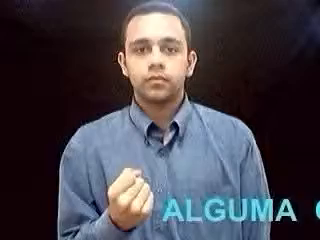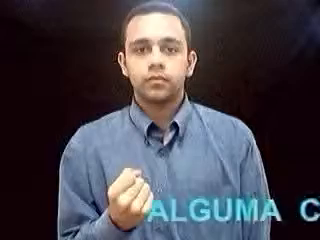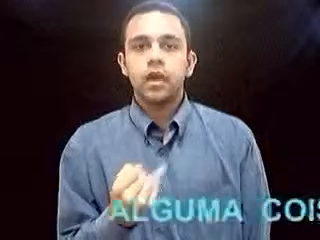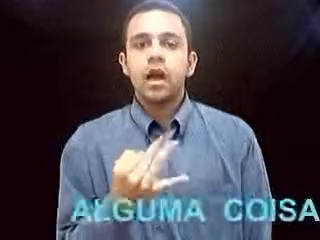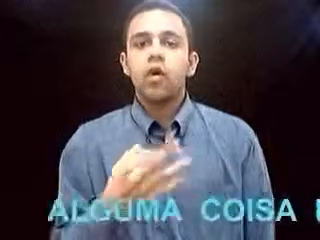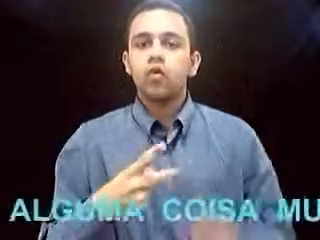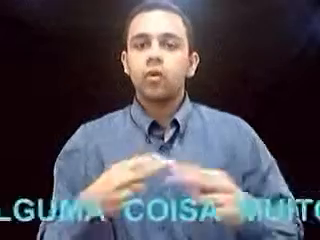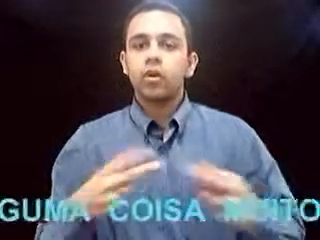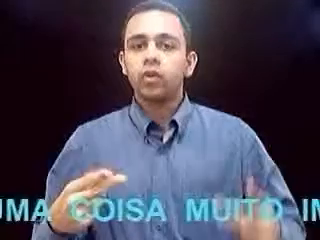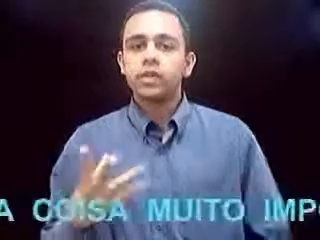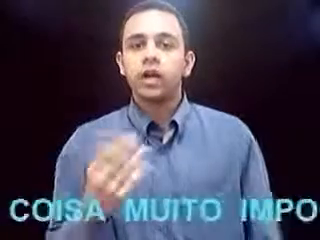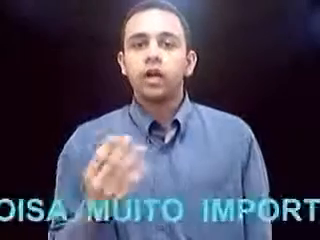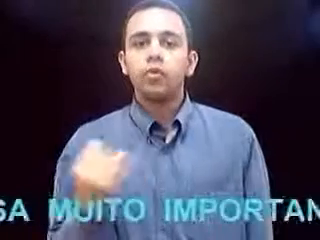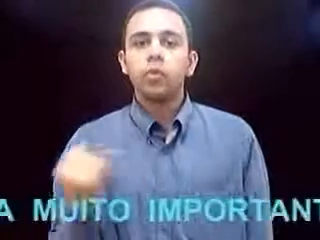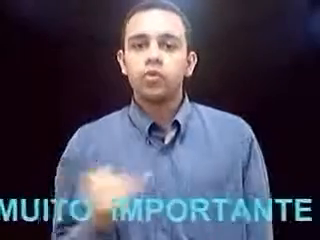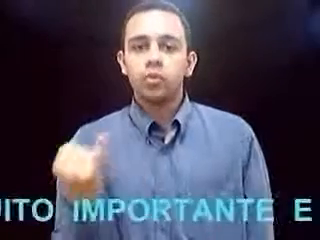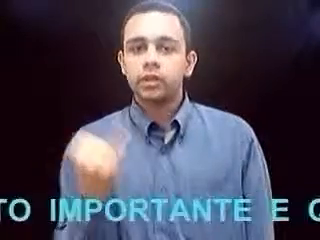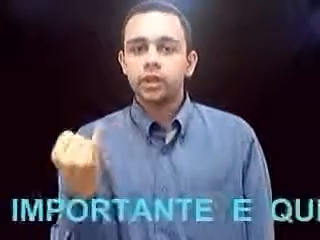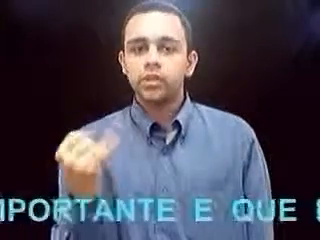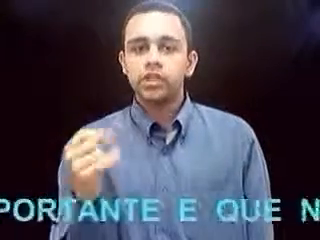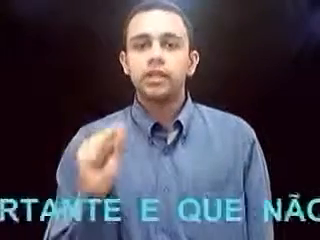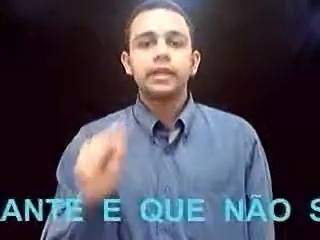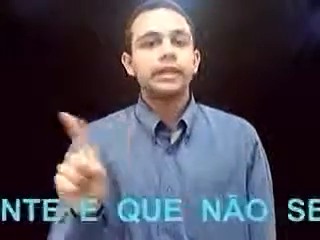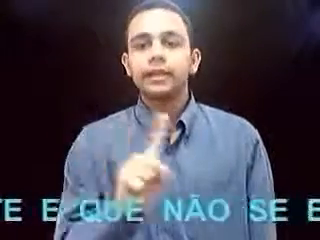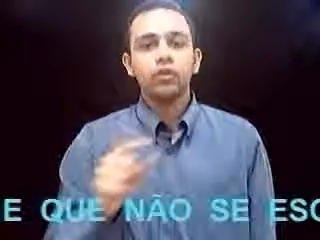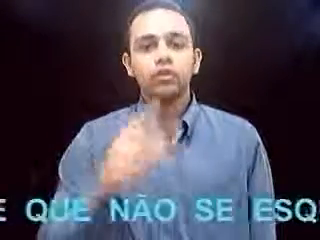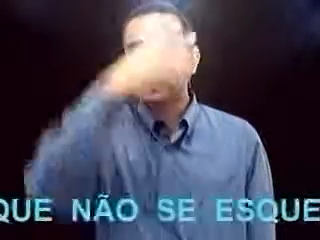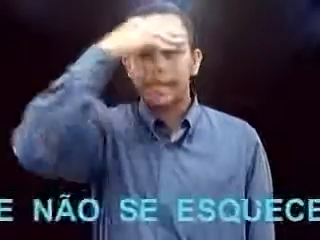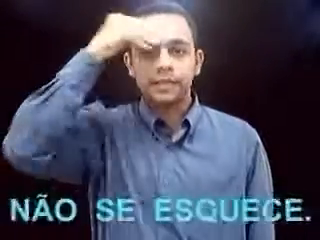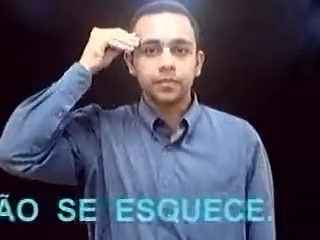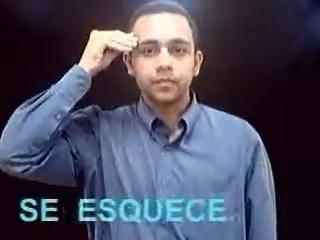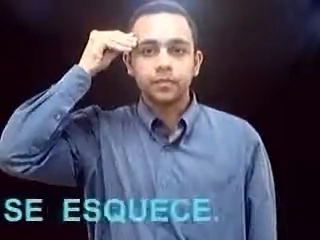mmarcante